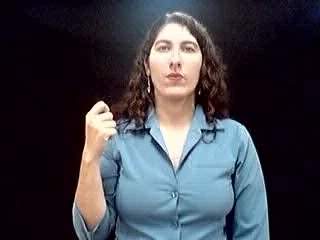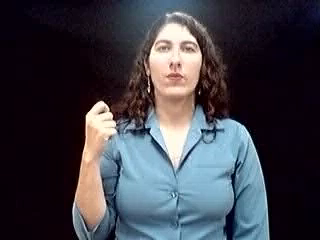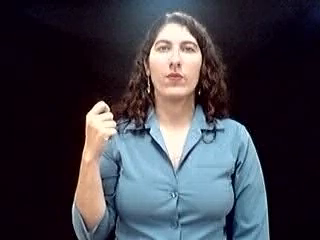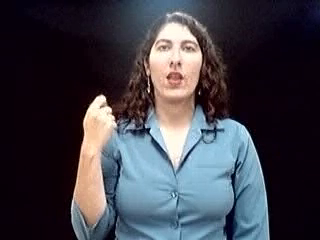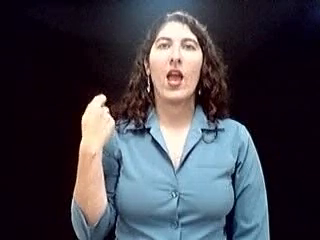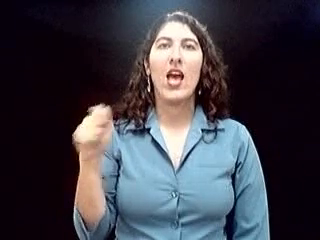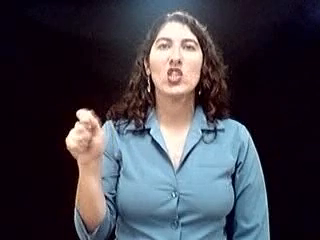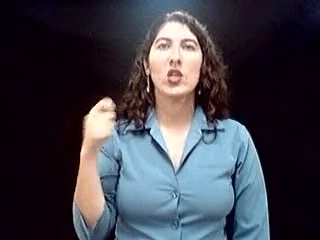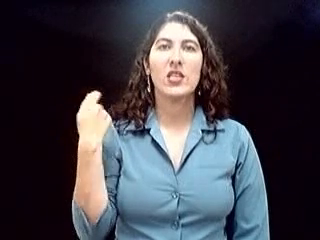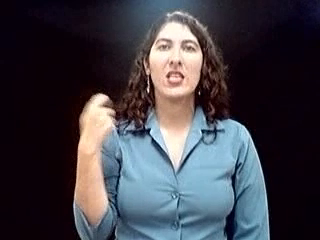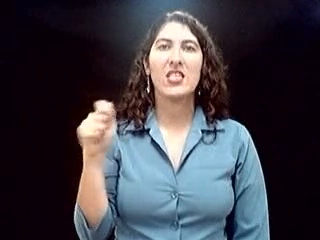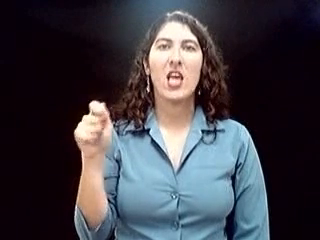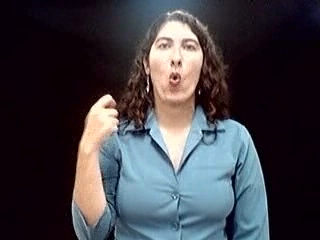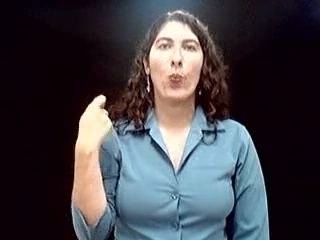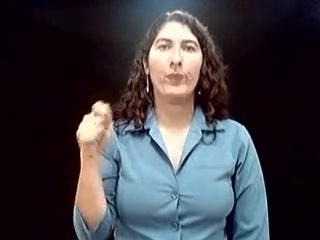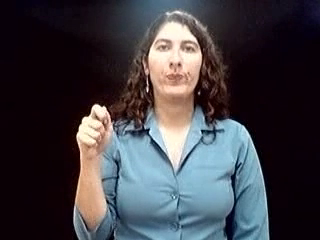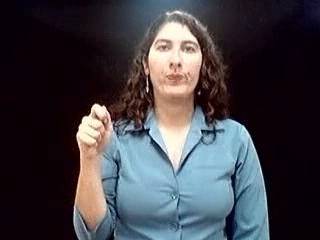associacao